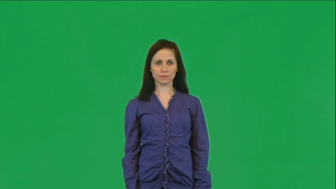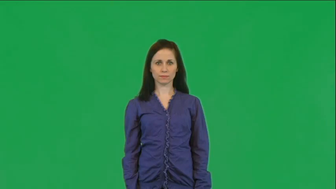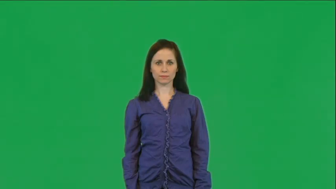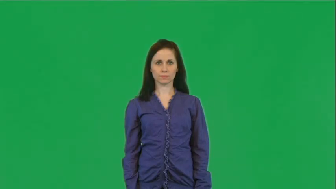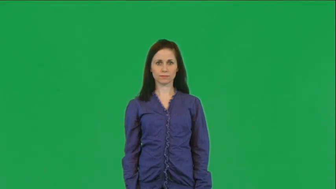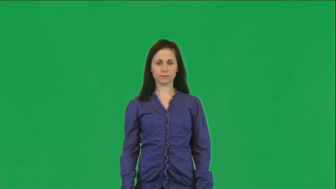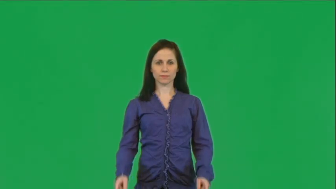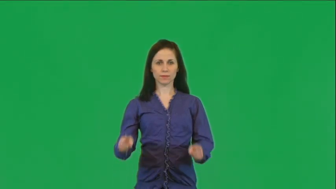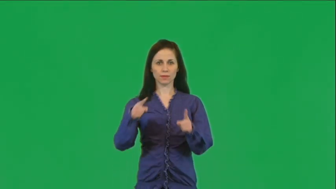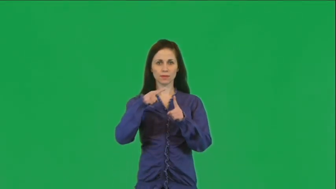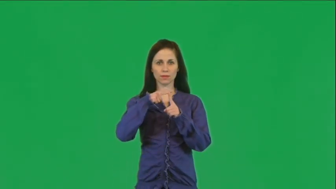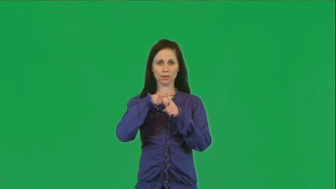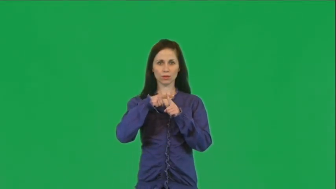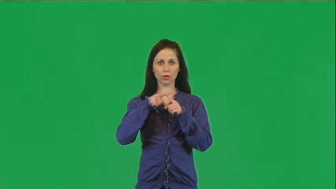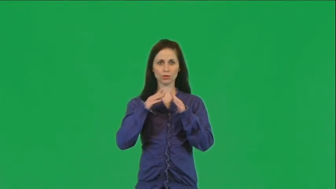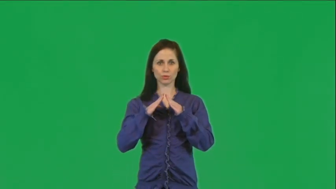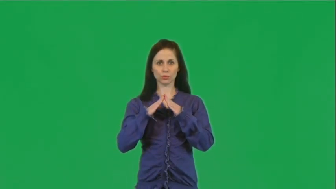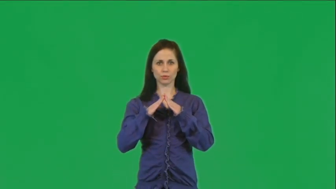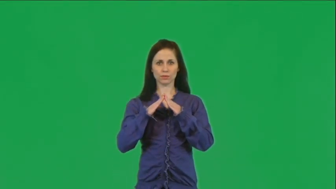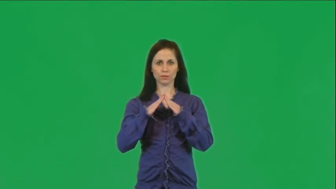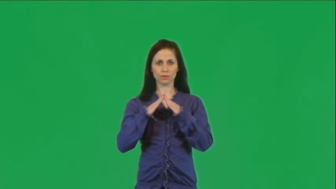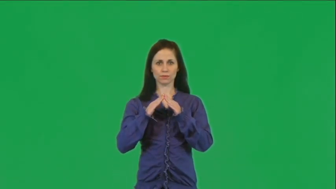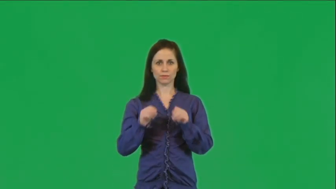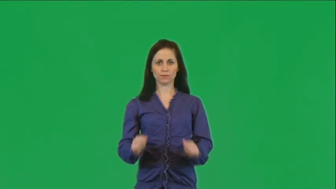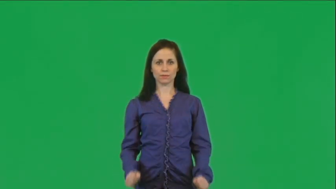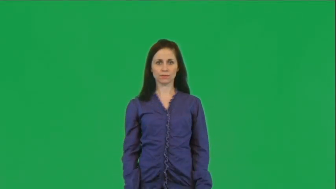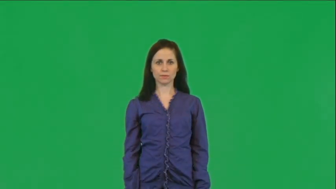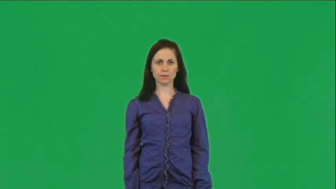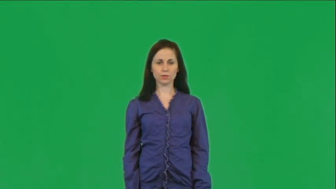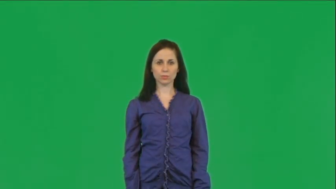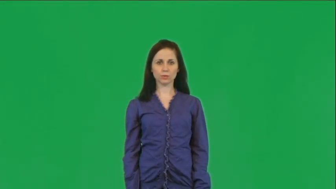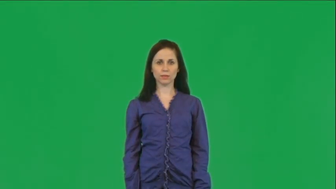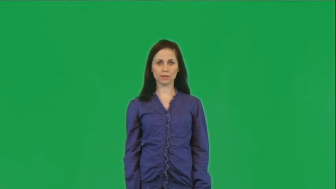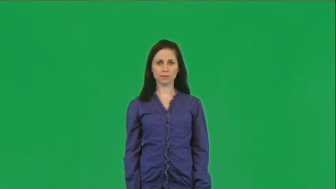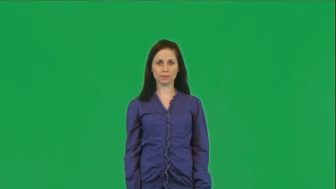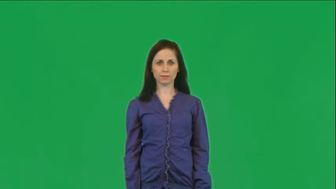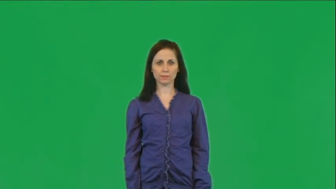kościół